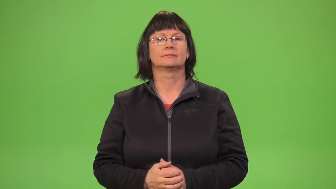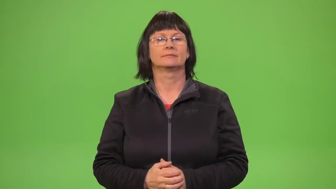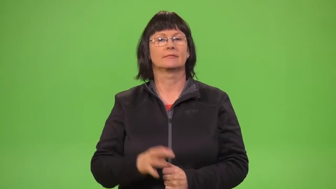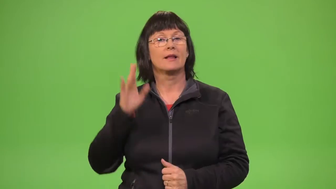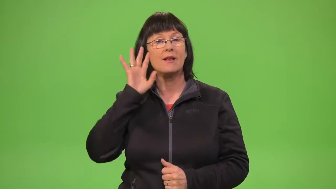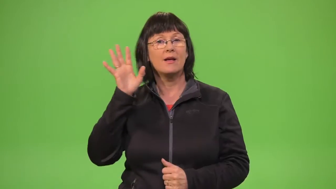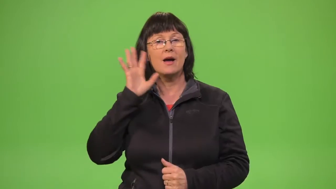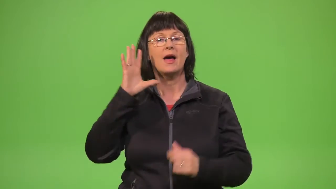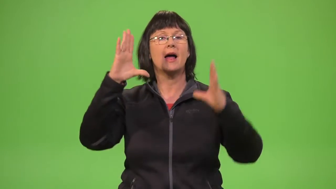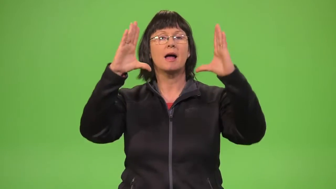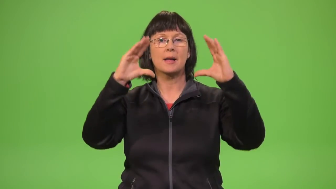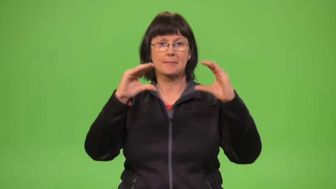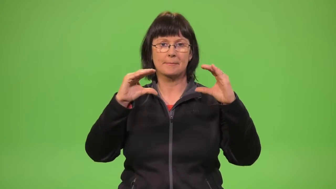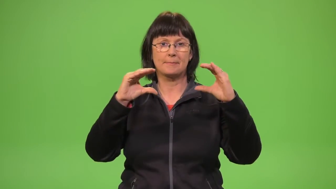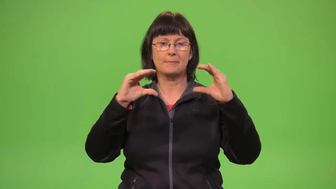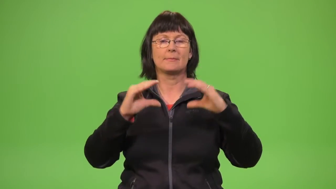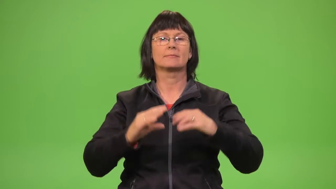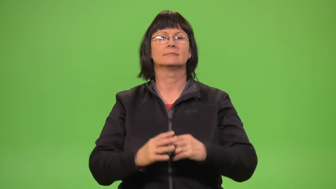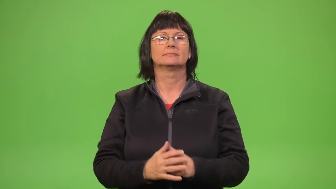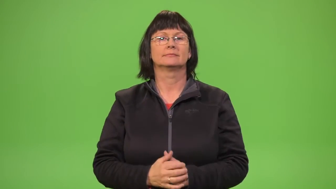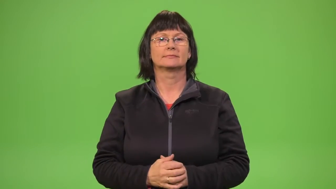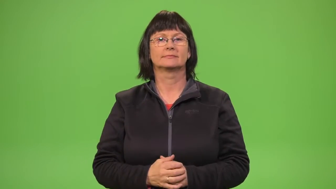Hljóðdeyfir